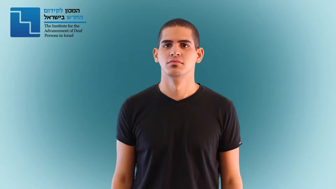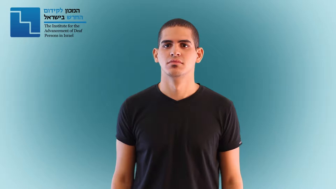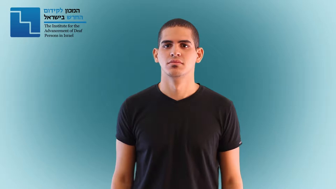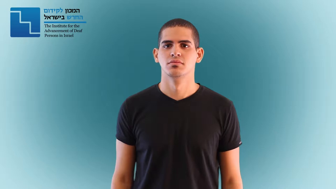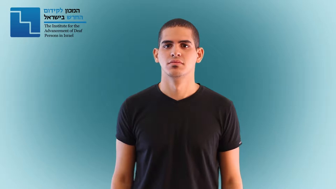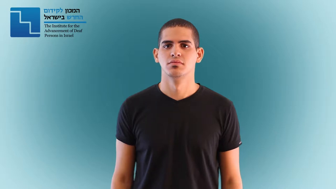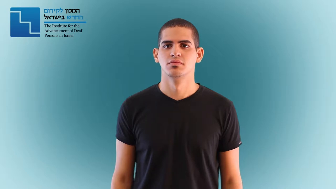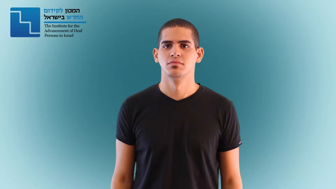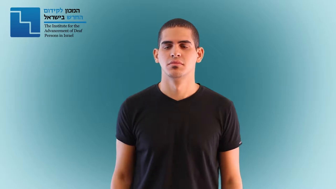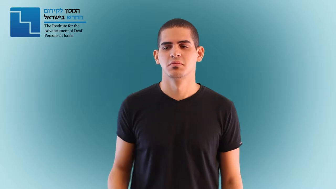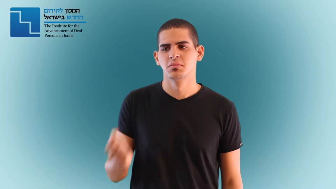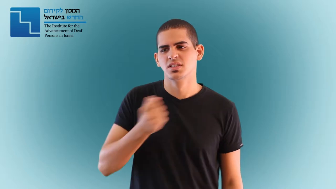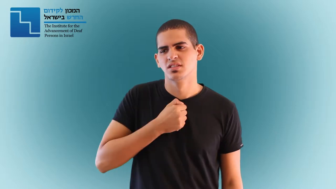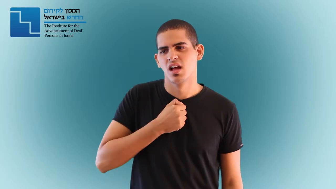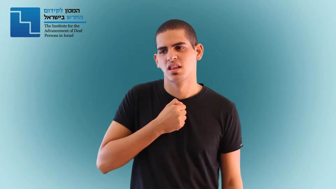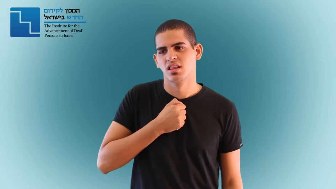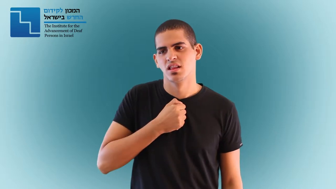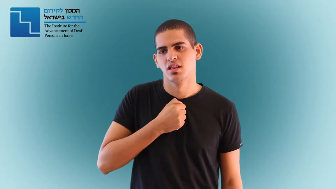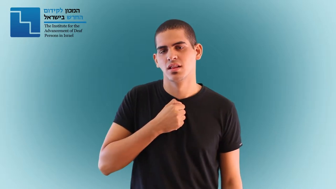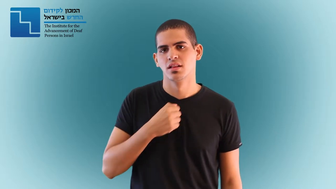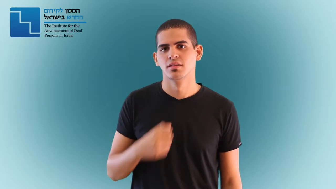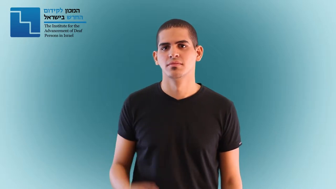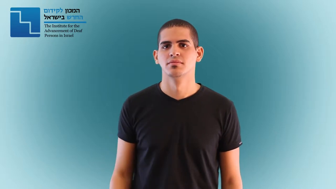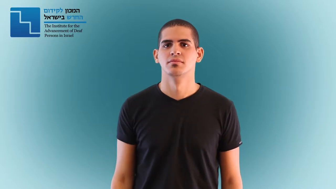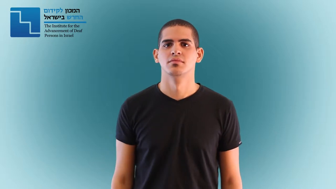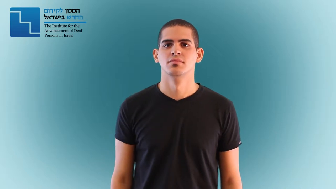מסכן